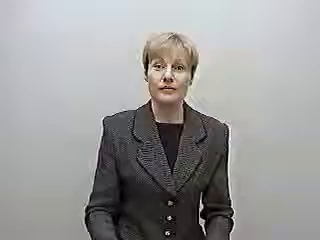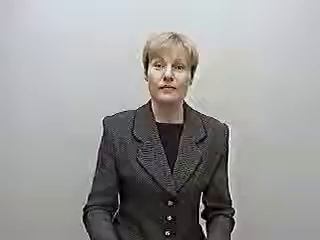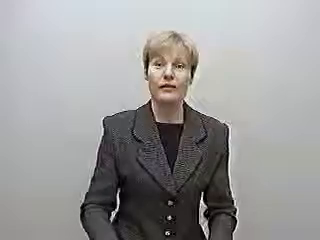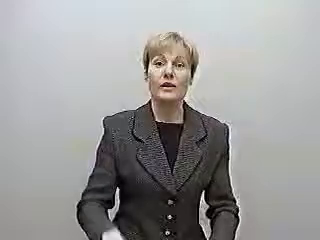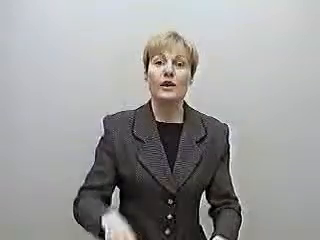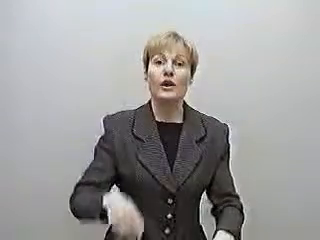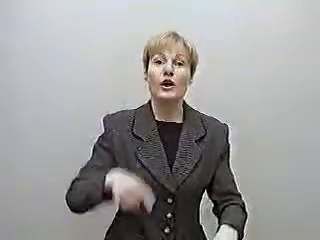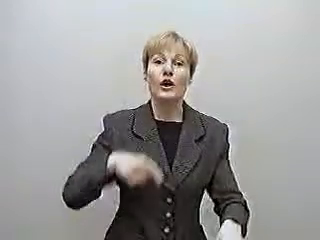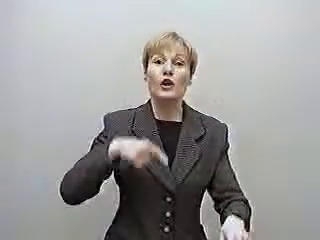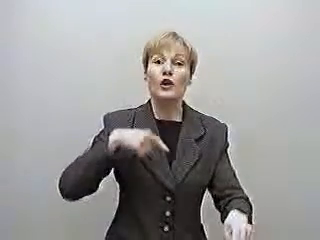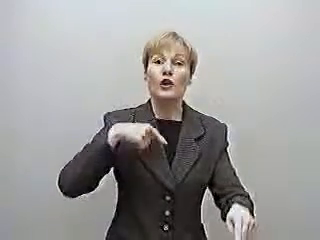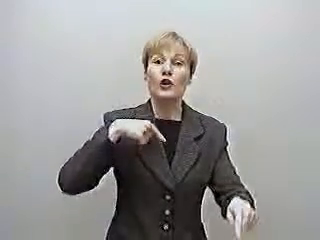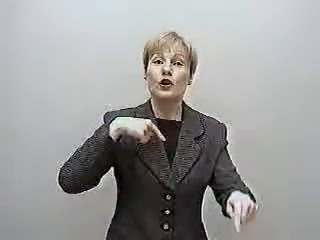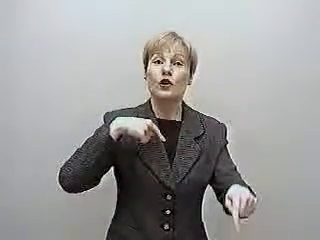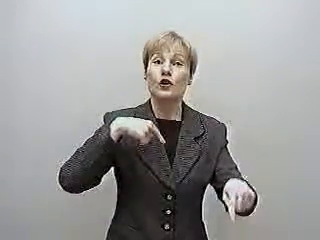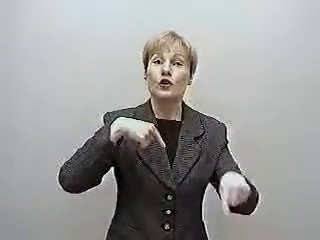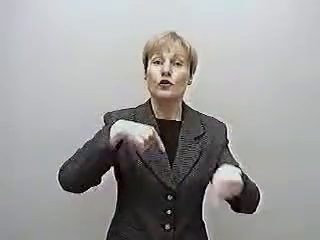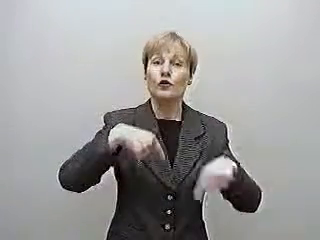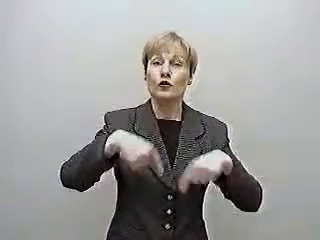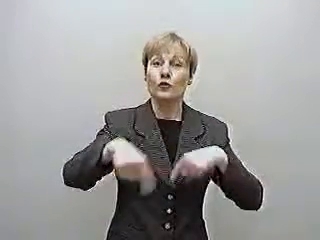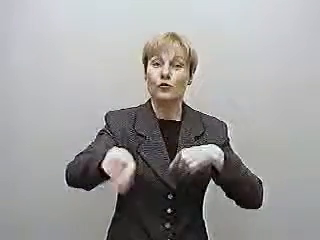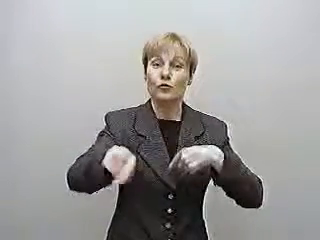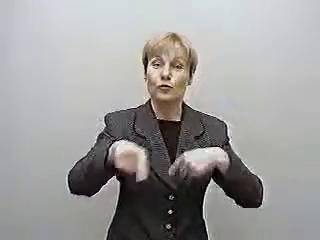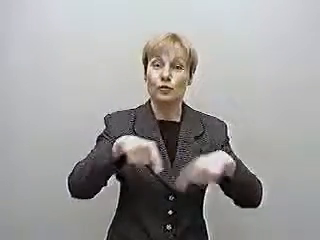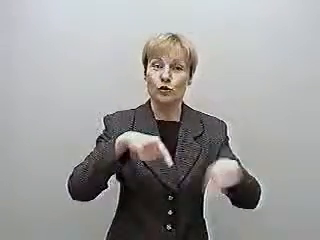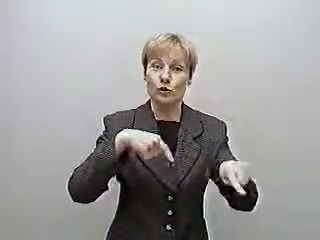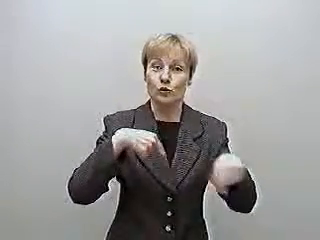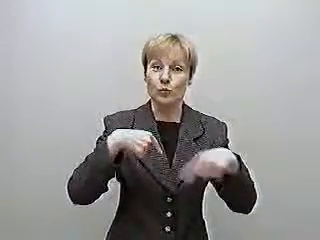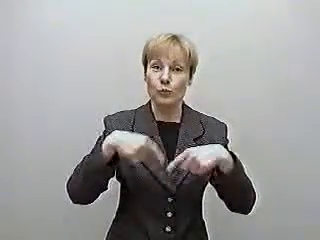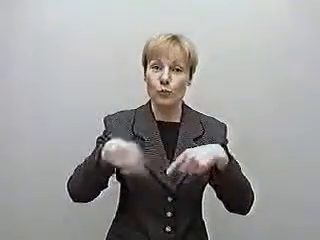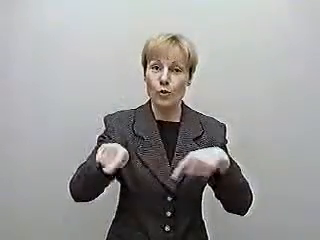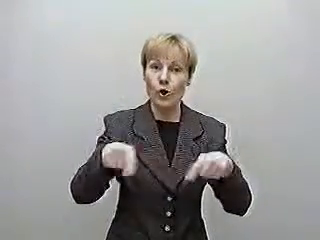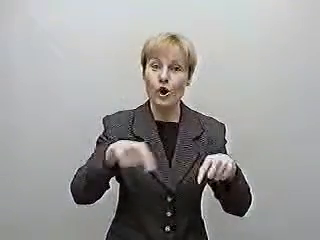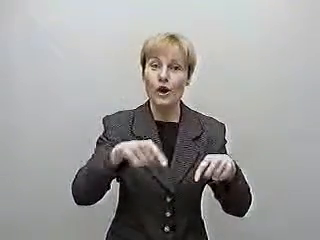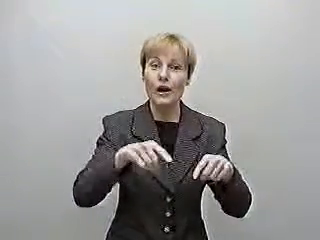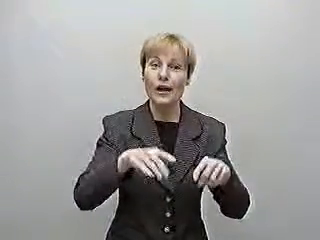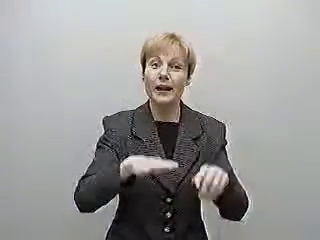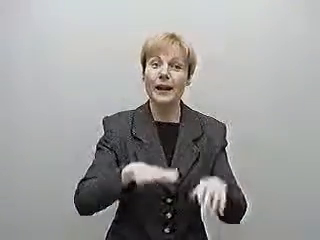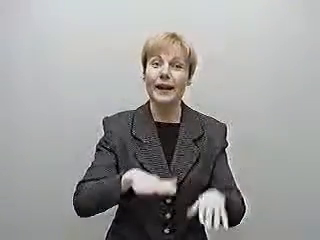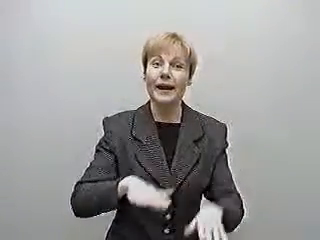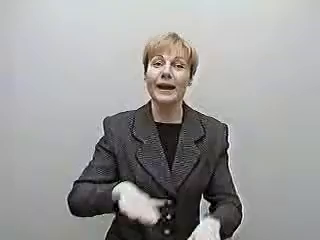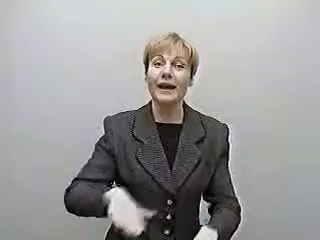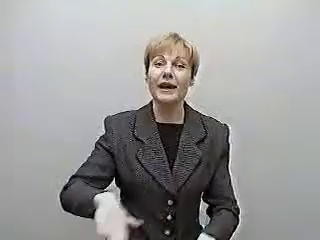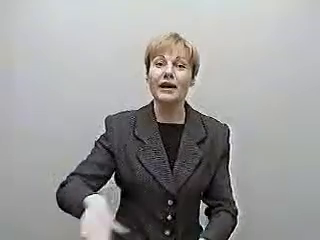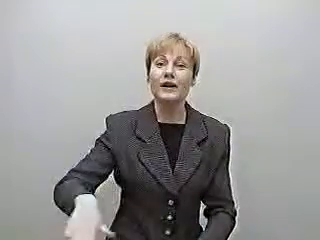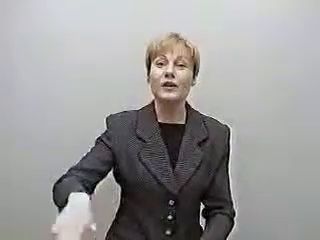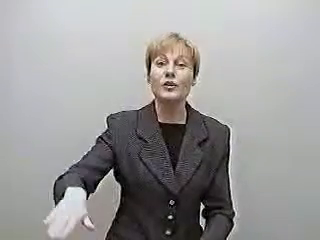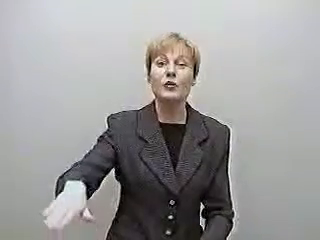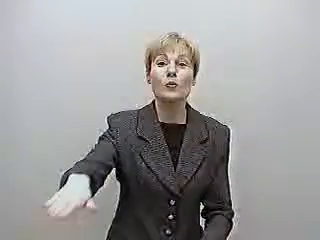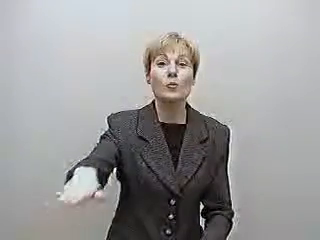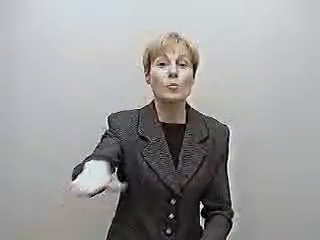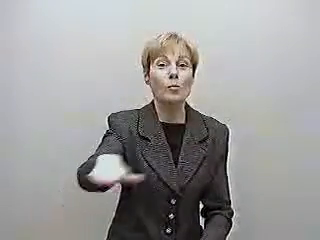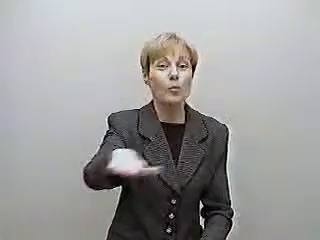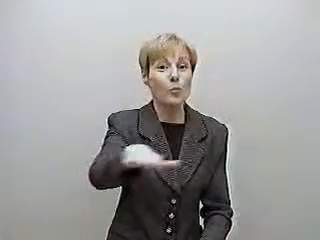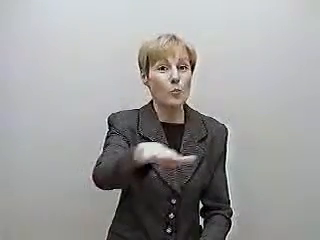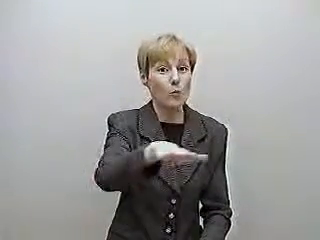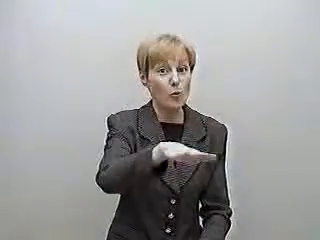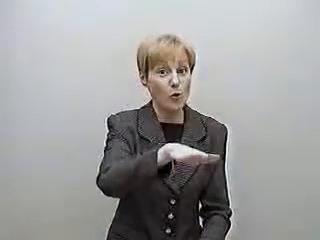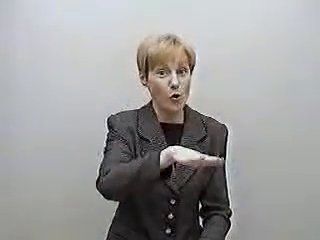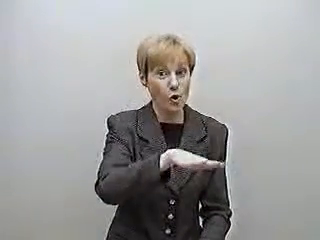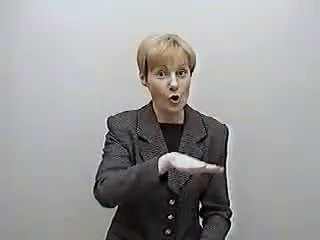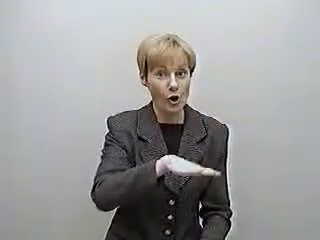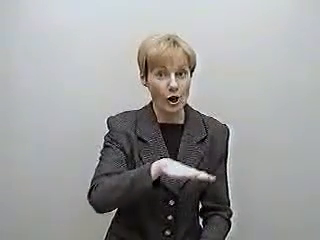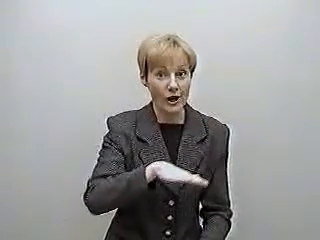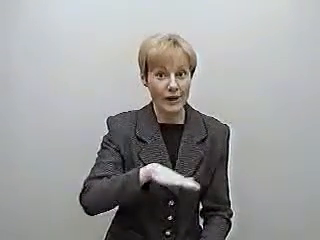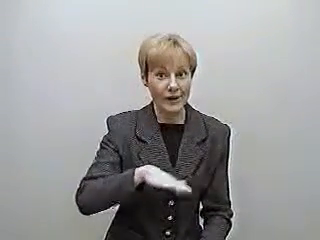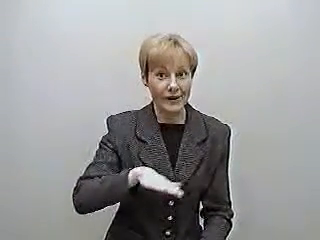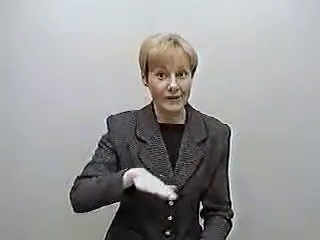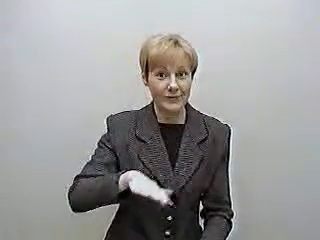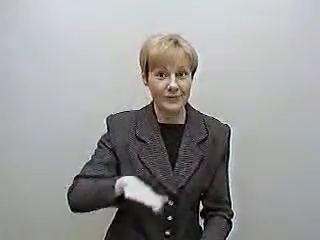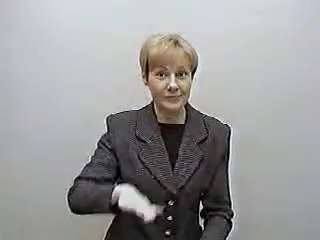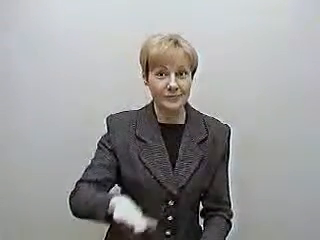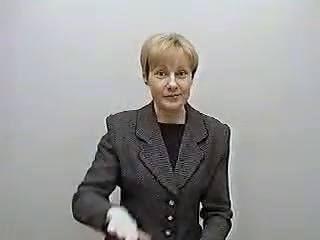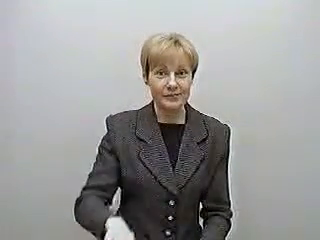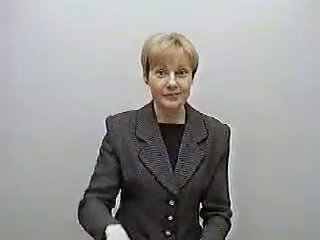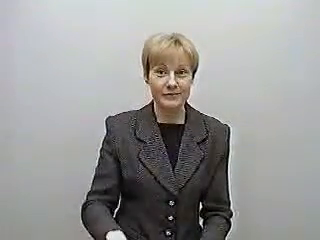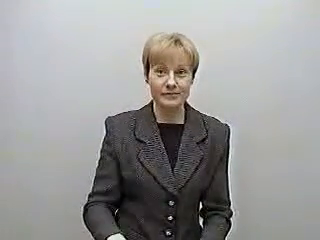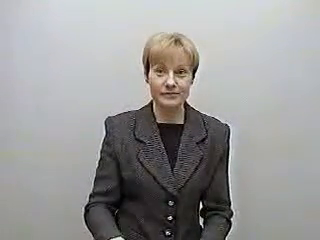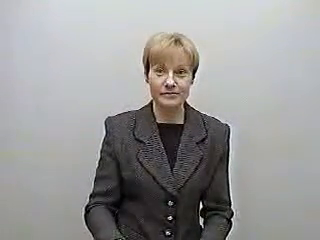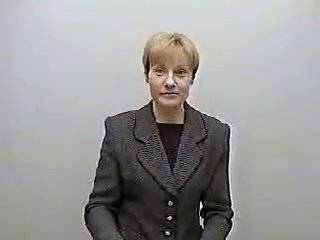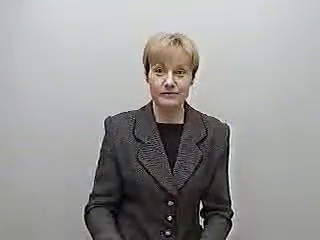футбольное поле